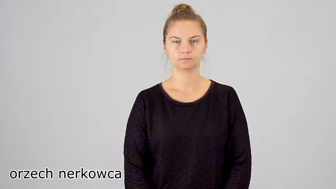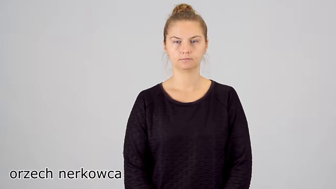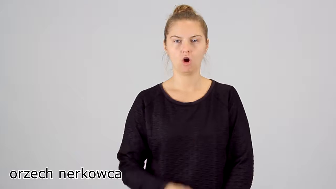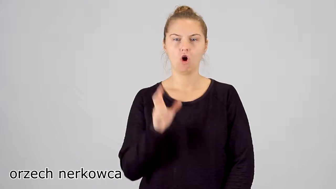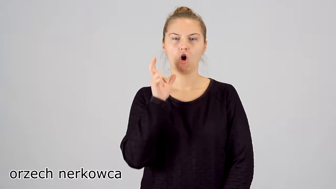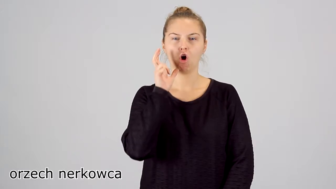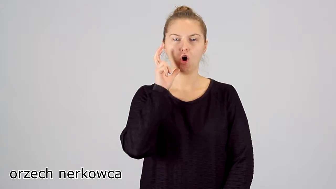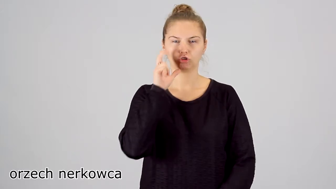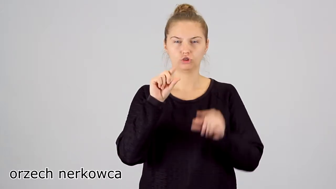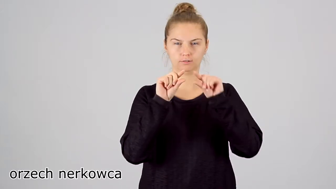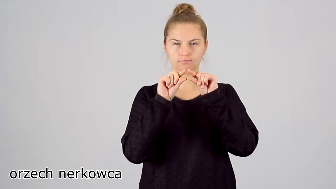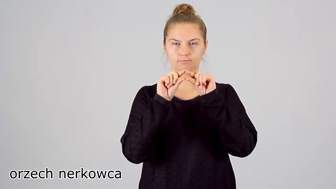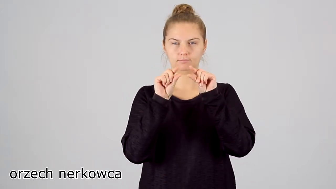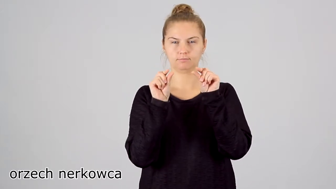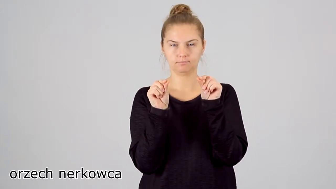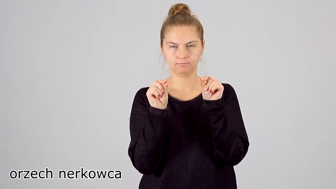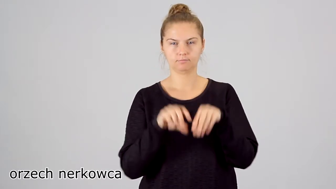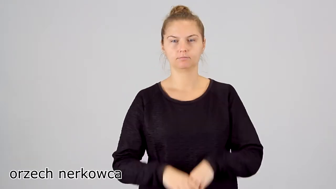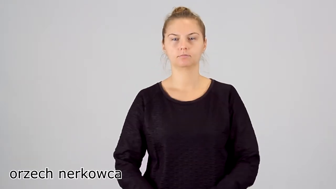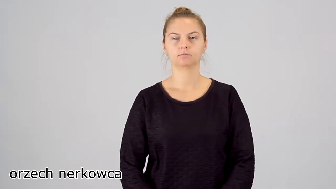orzech nerkowca